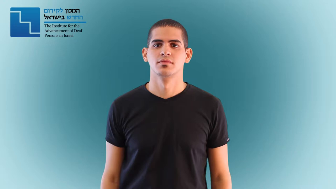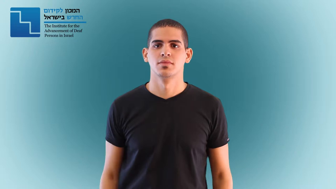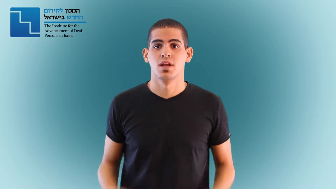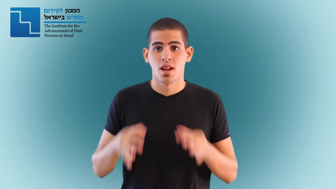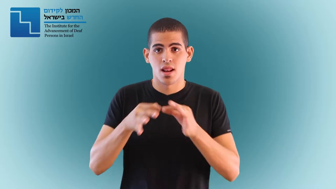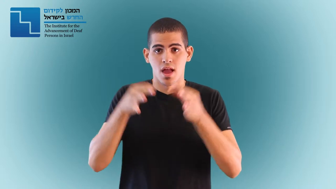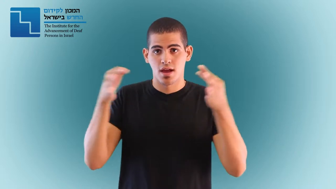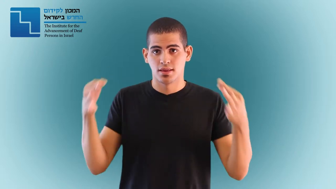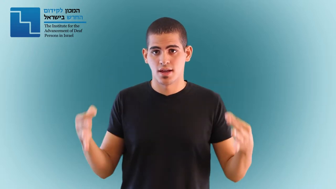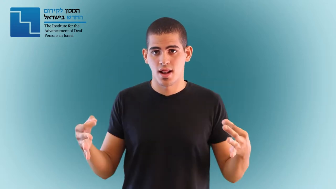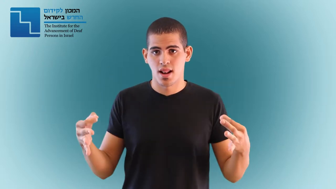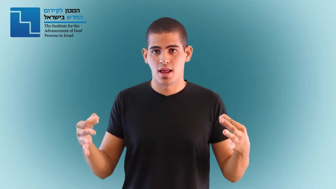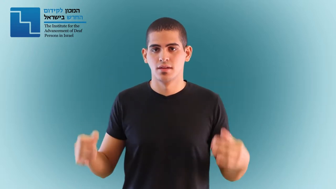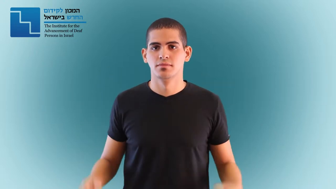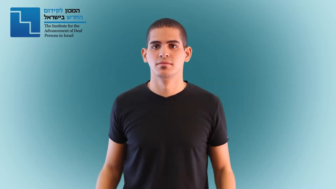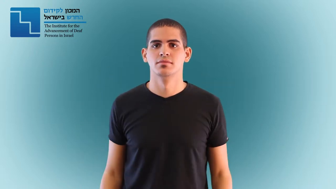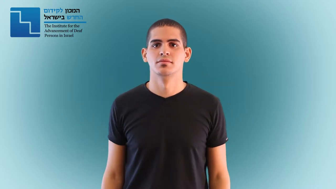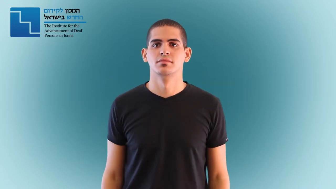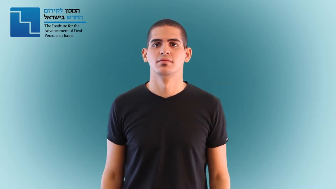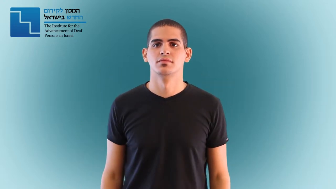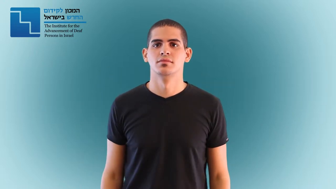להתחיל